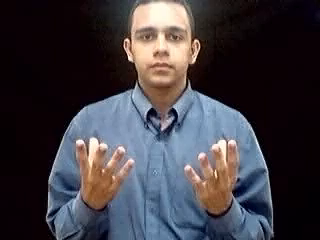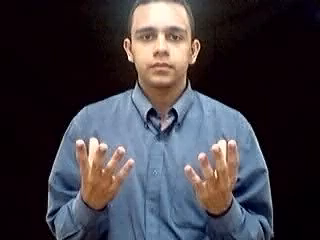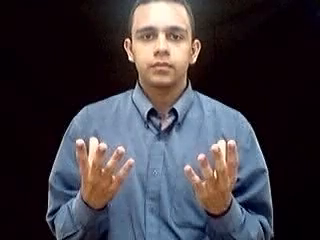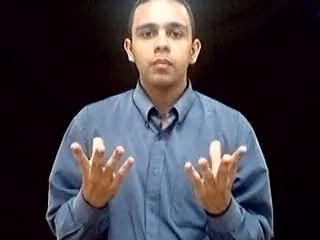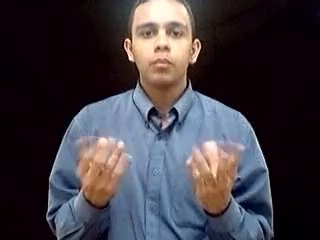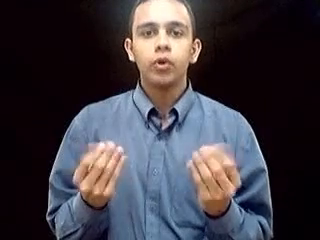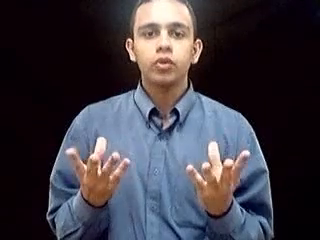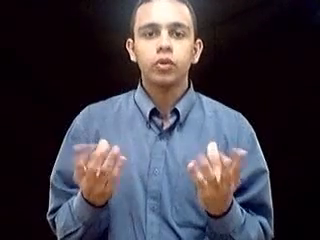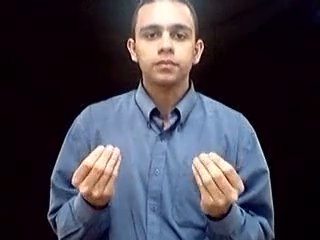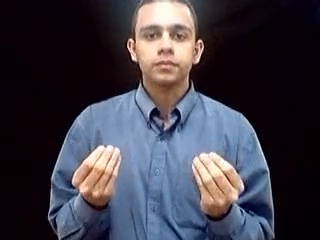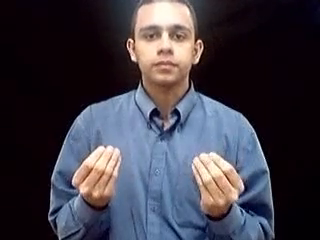muito